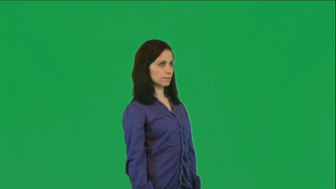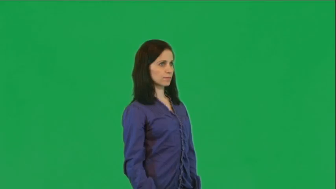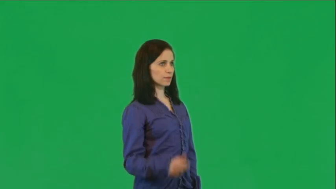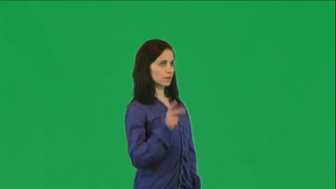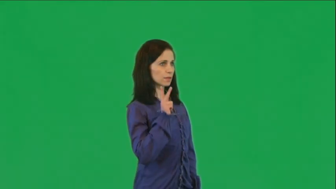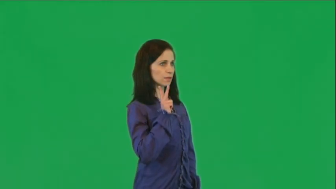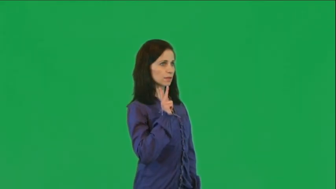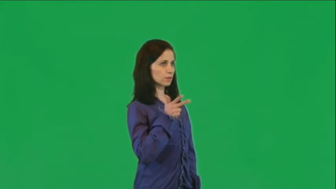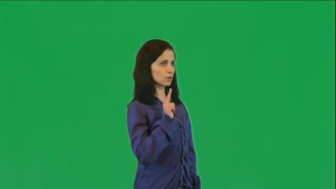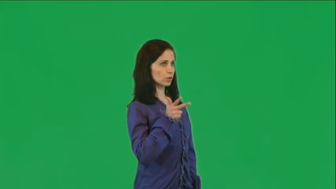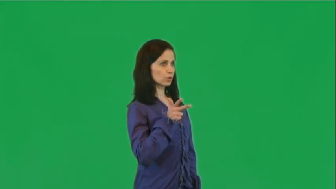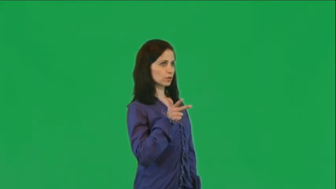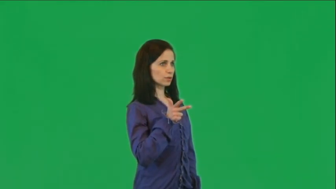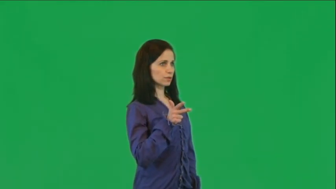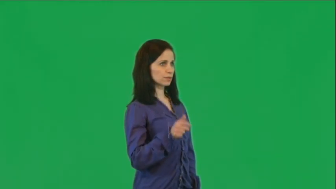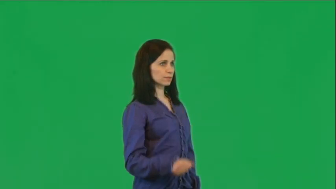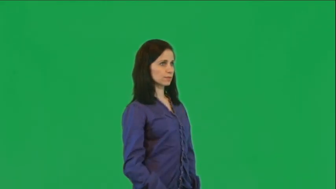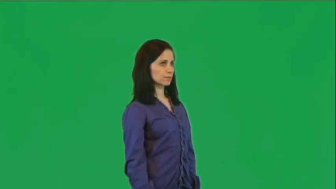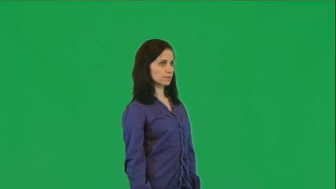ktoś